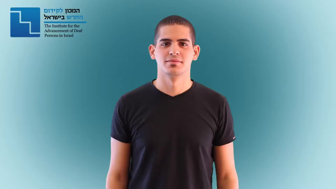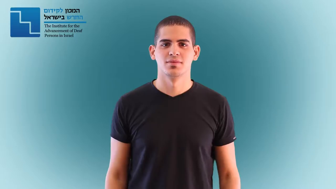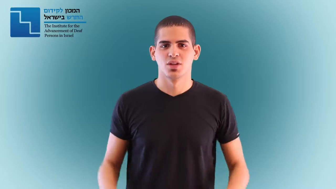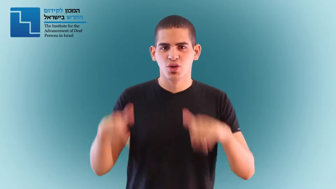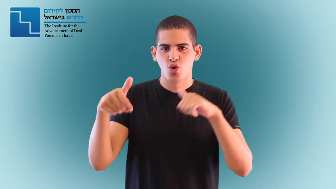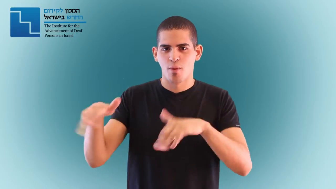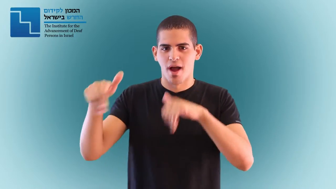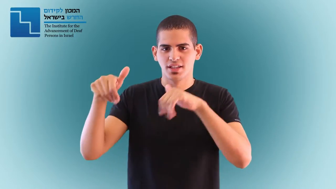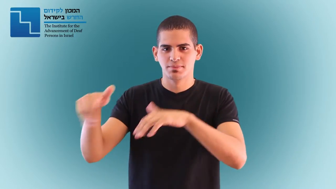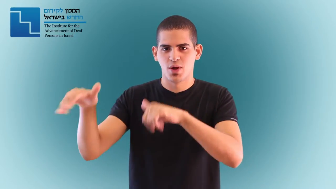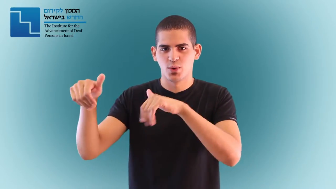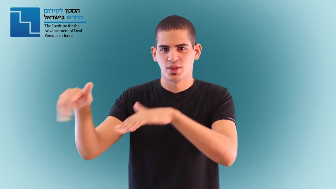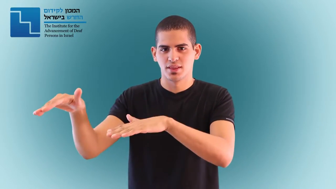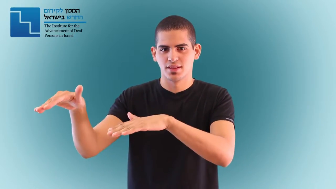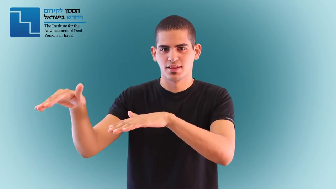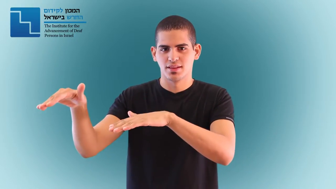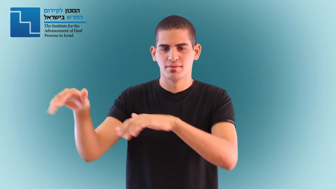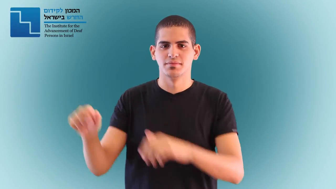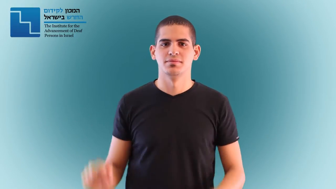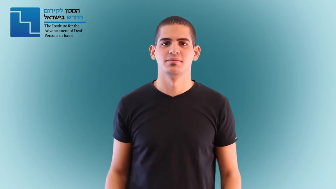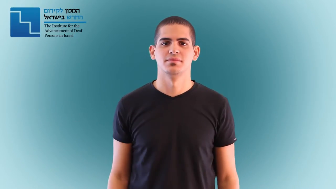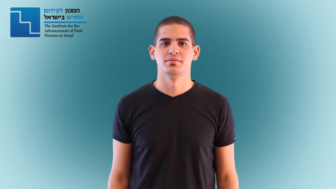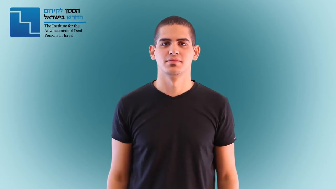יום העצמאות